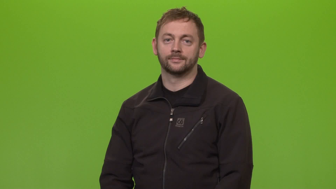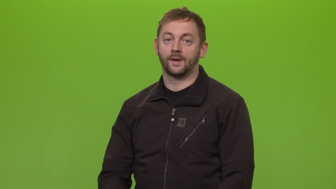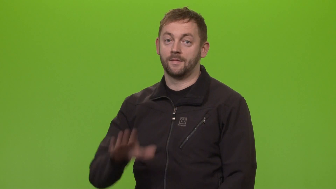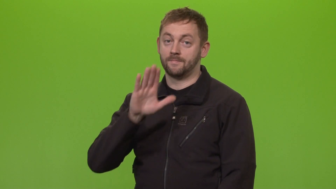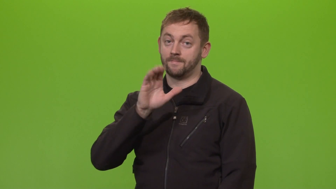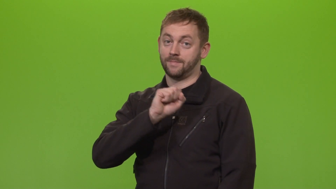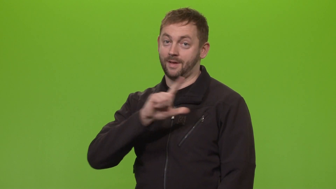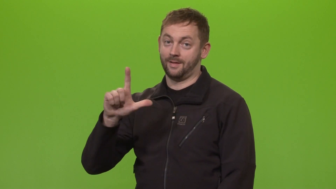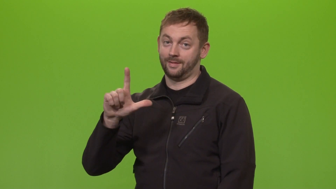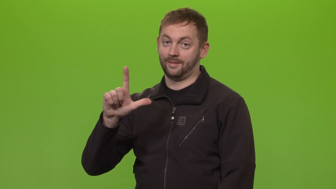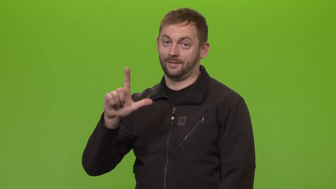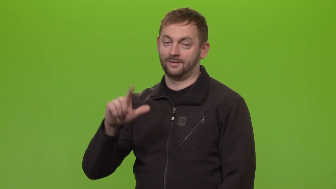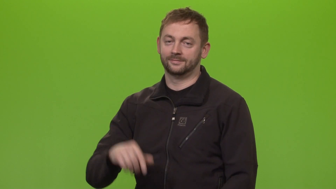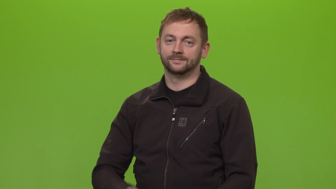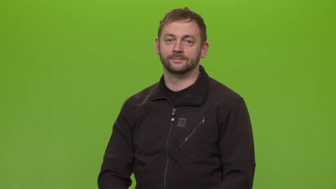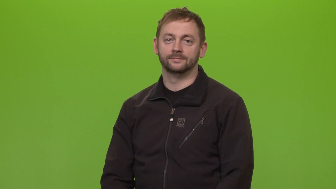Ball